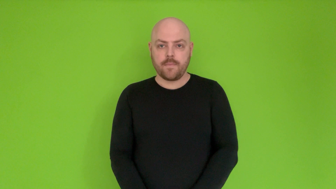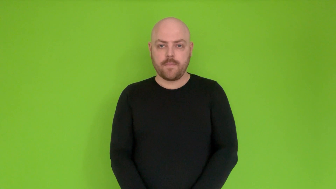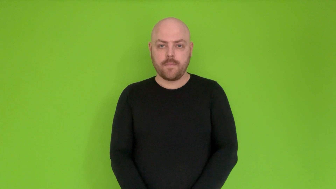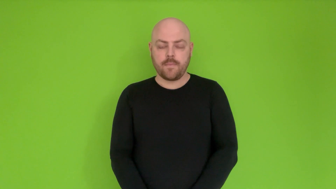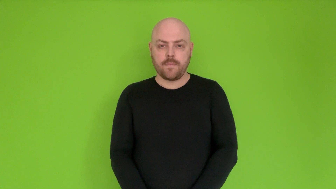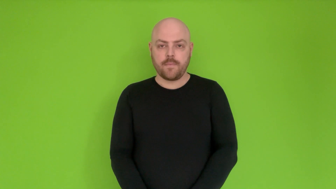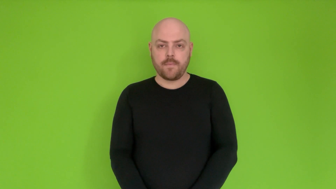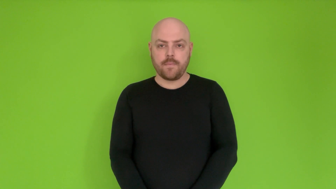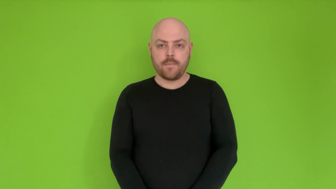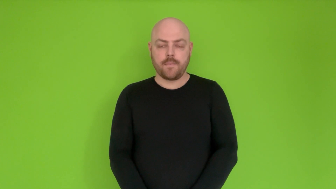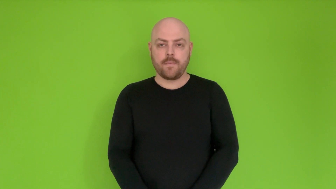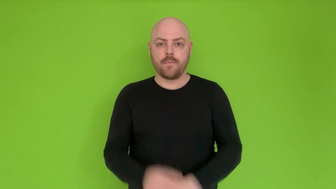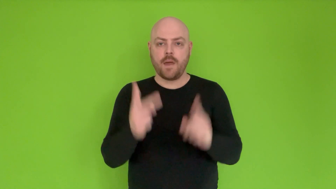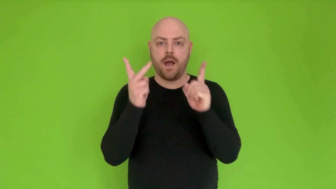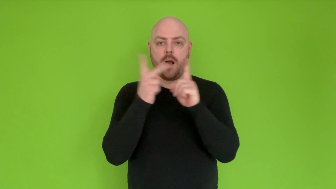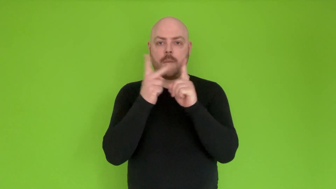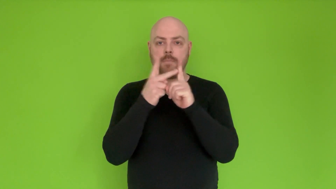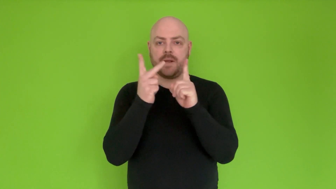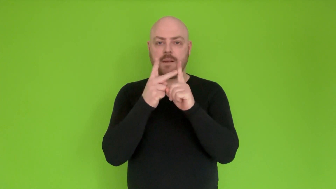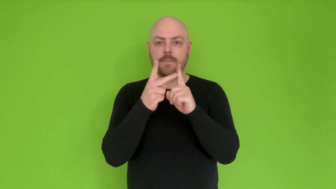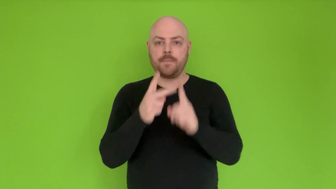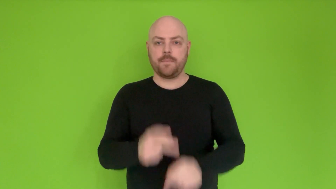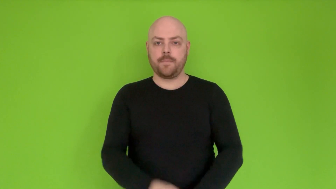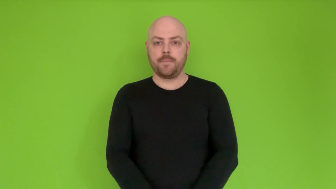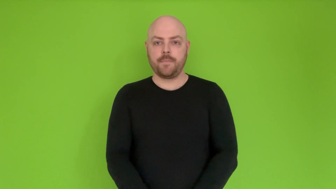Habay